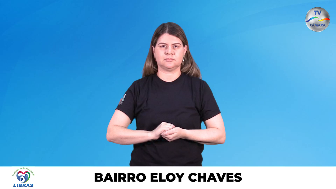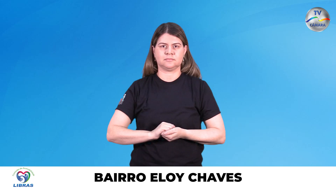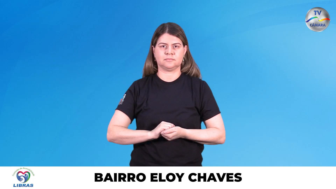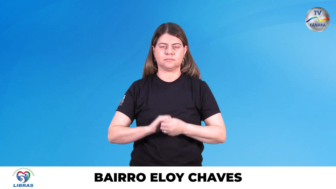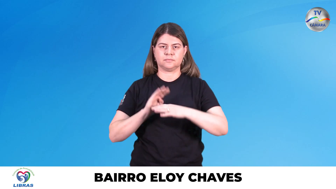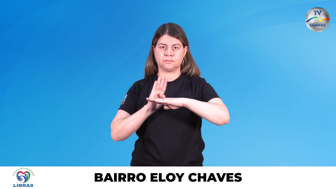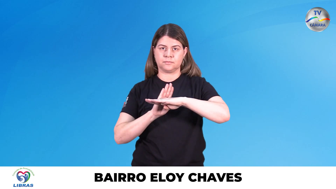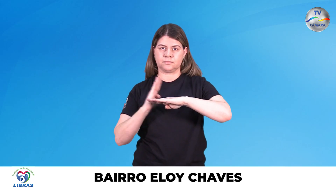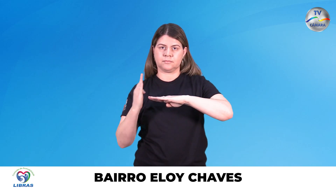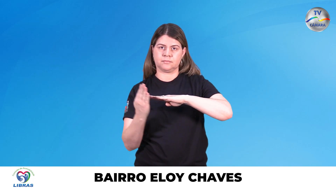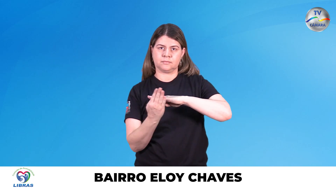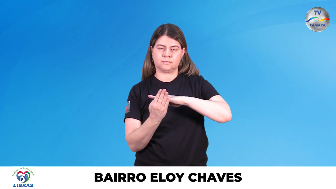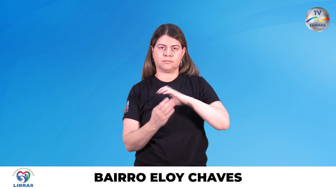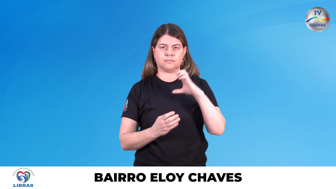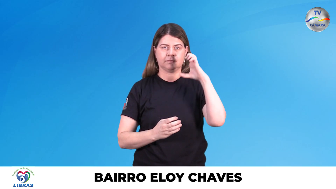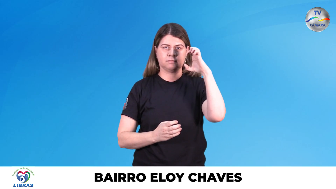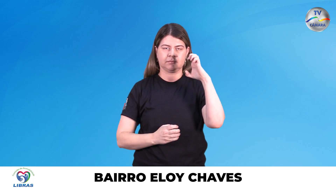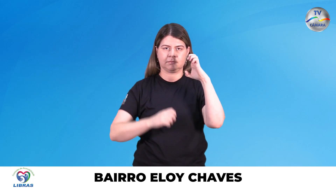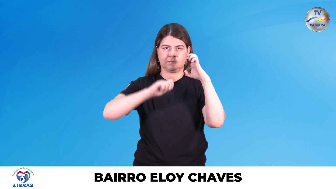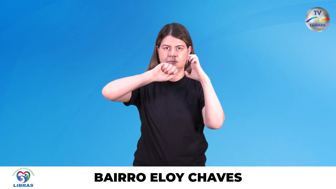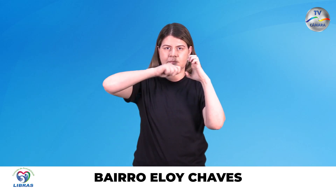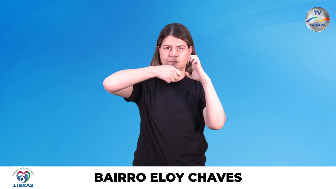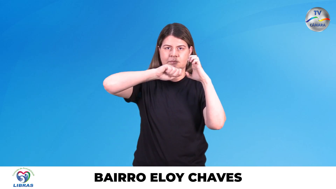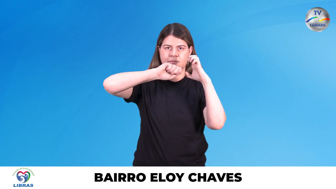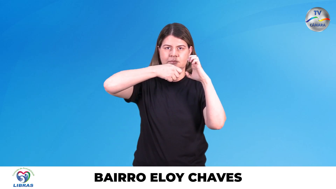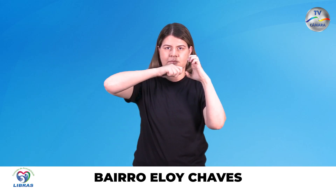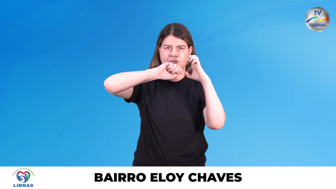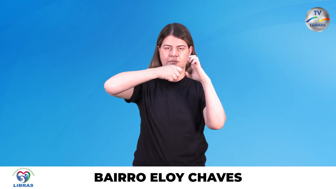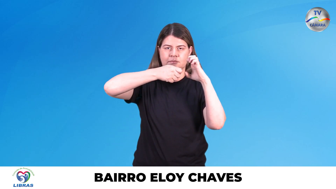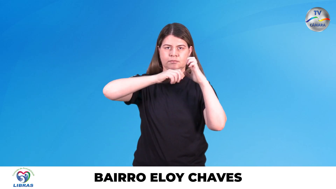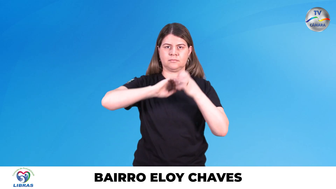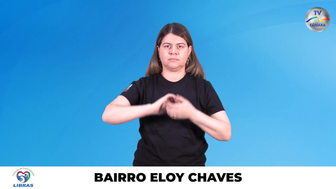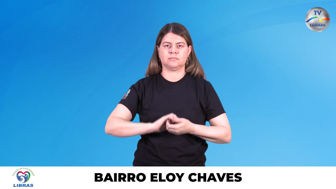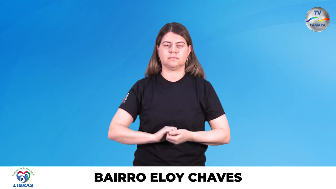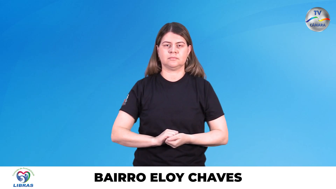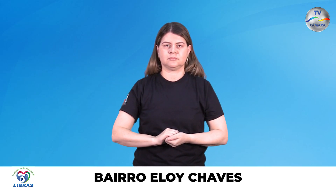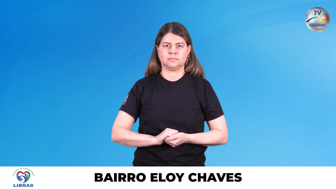Bairro Eloy Chaves